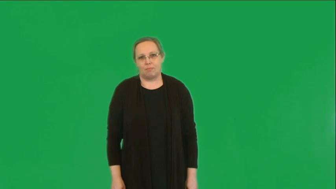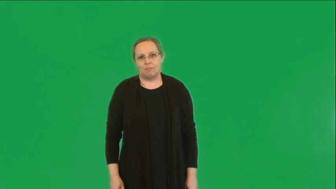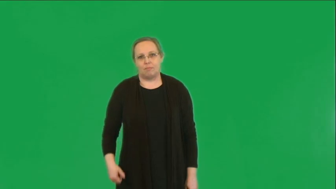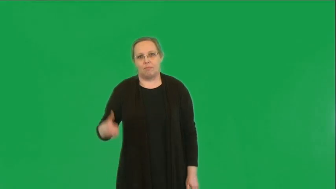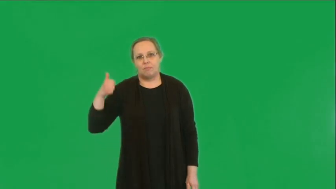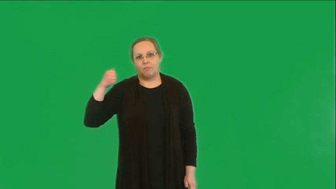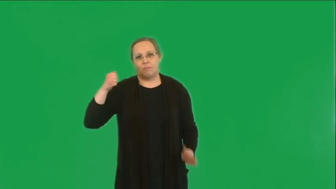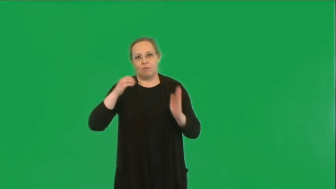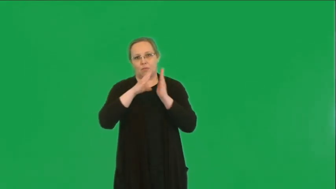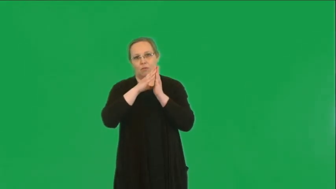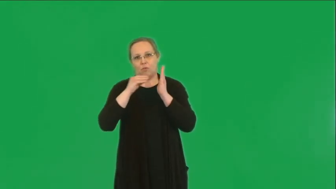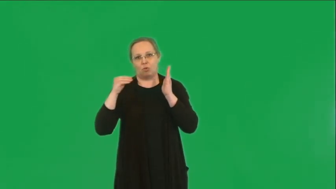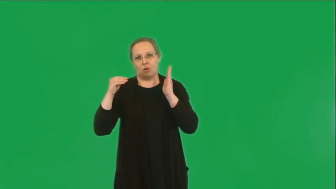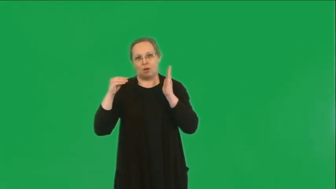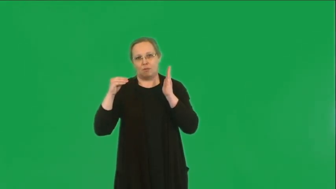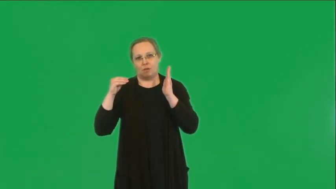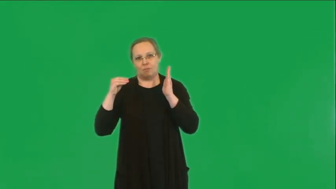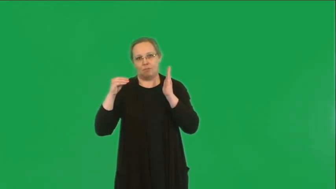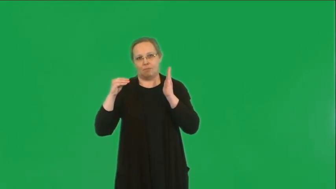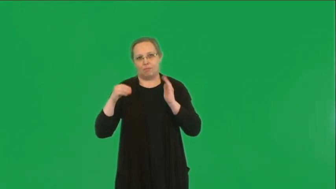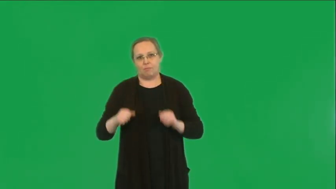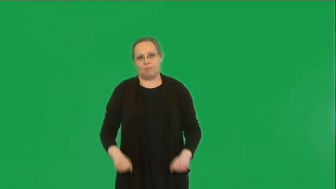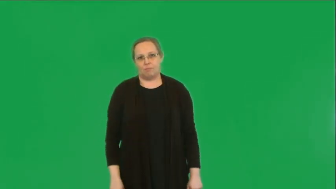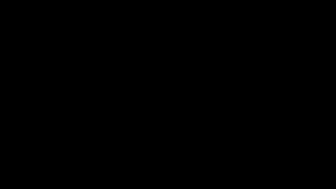fotografia